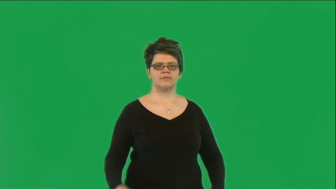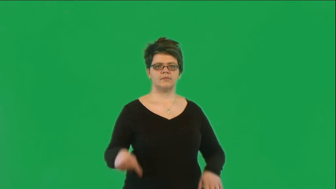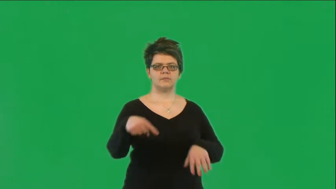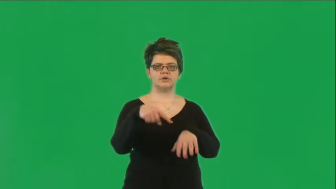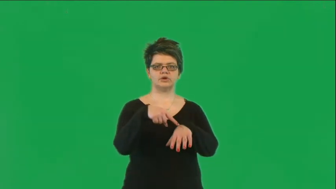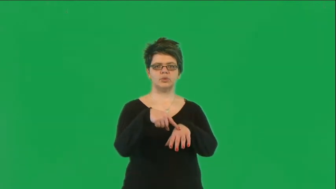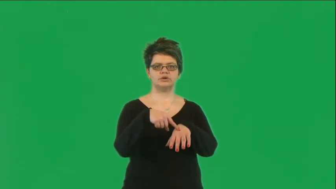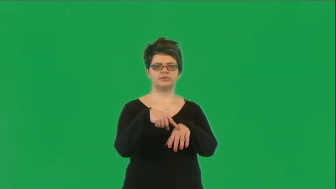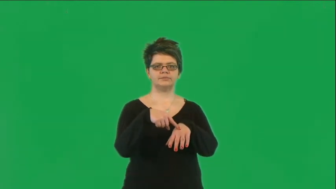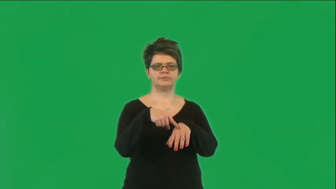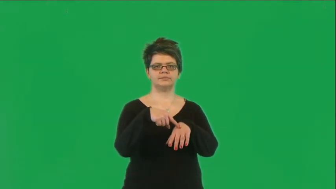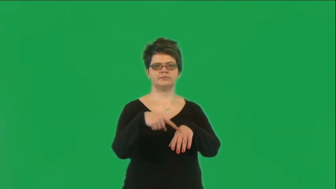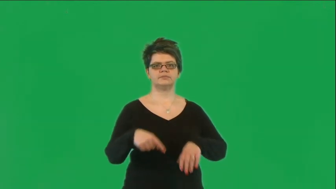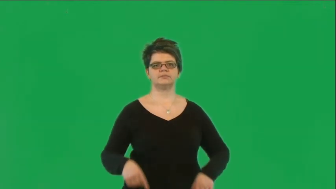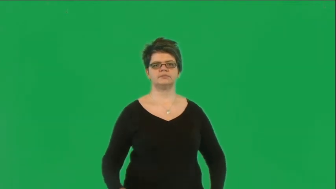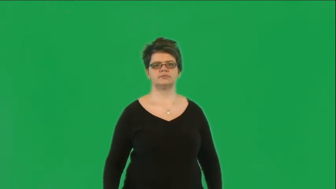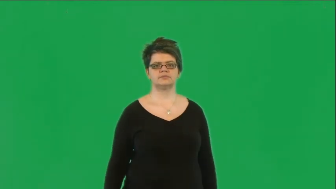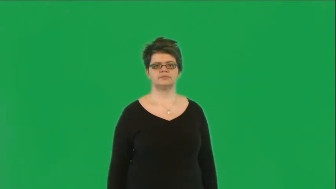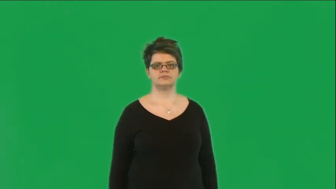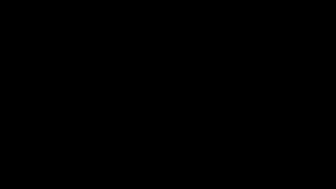dłoń